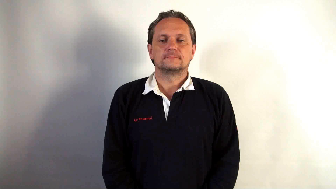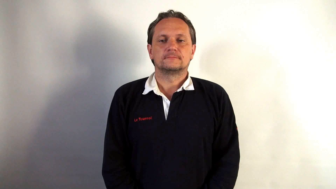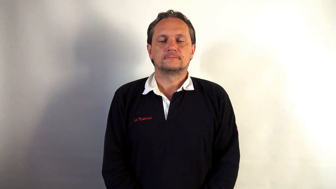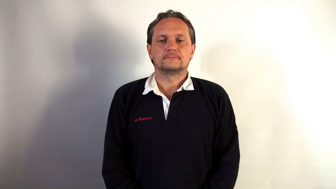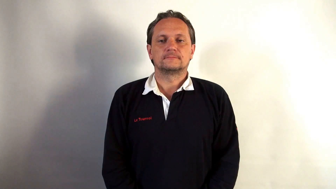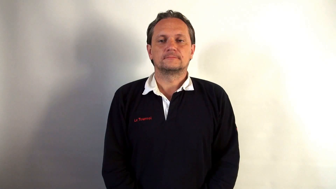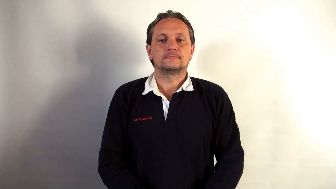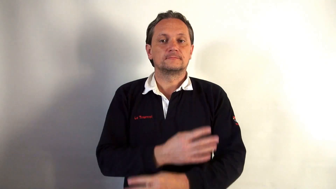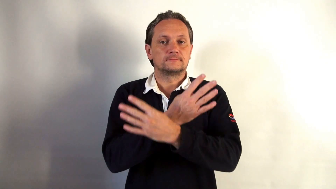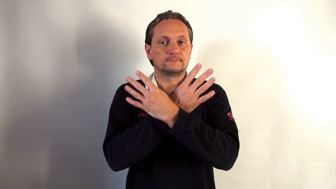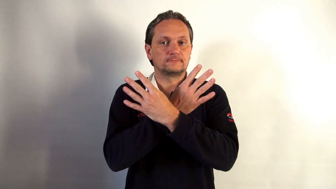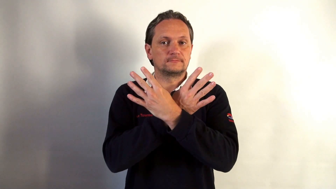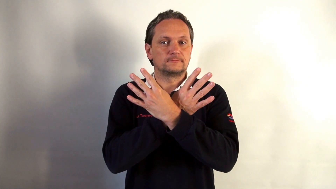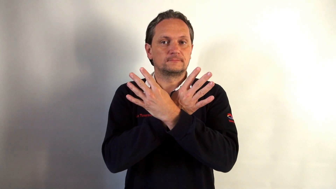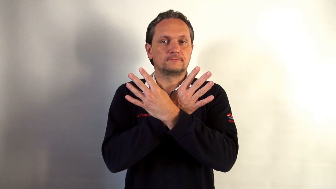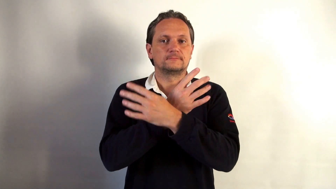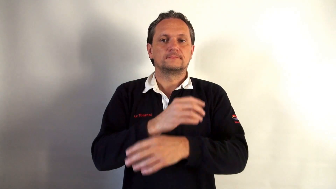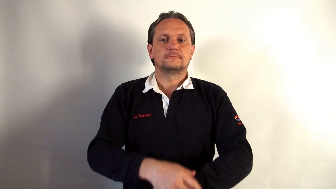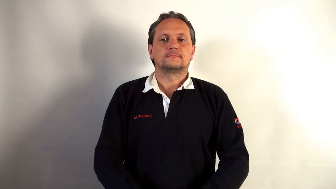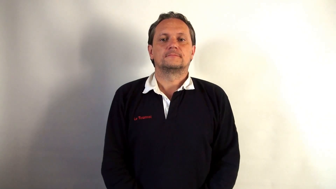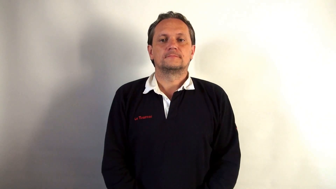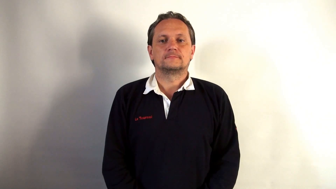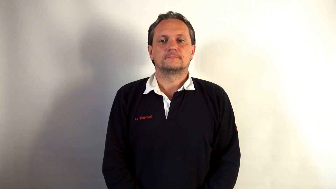4X4 (Voiture)